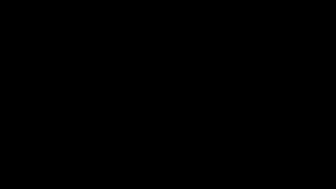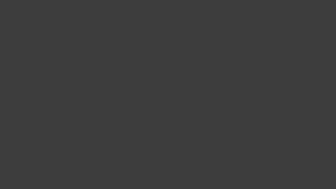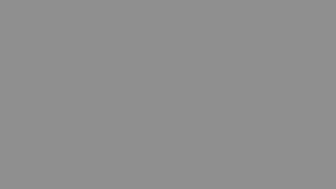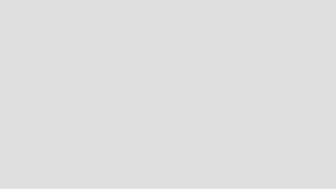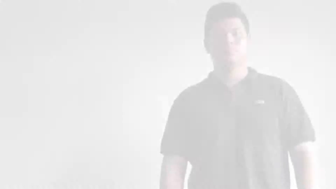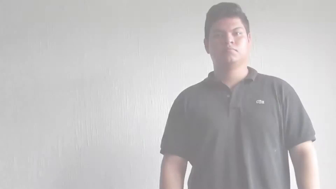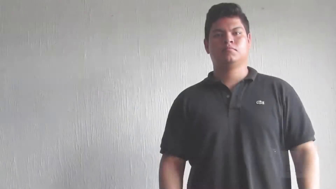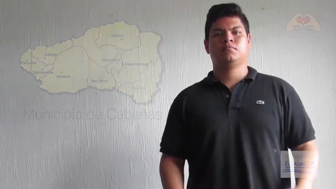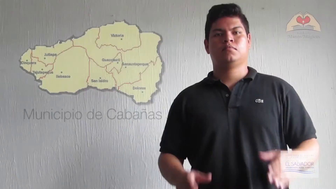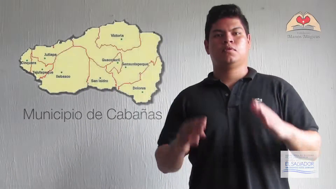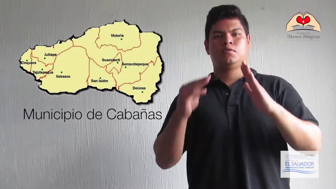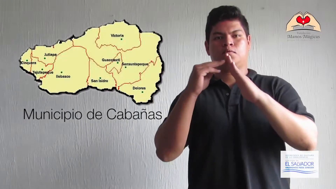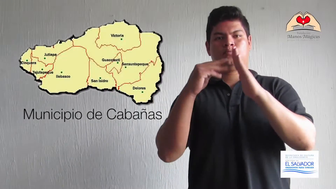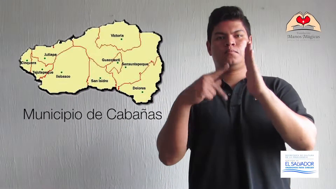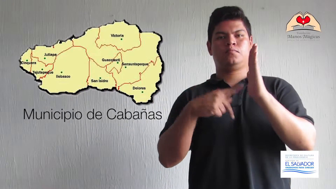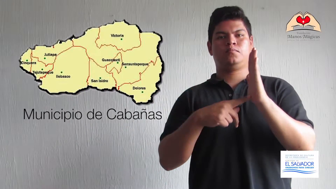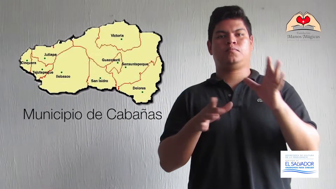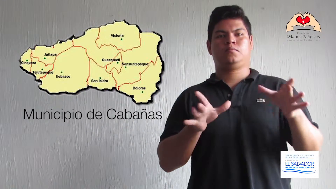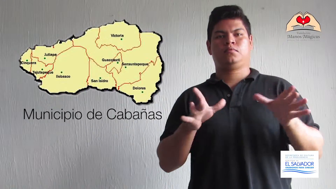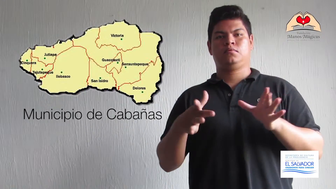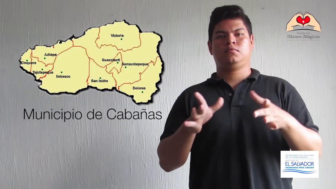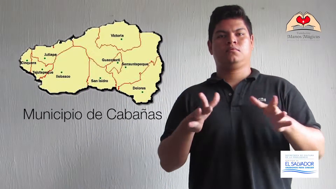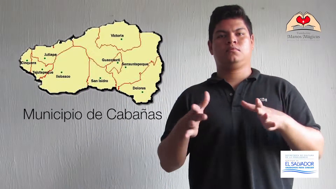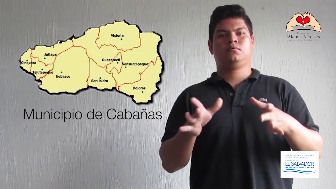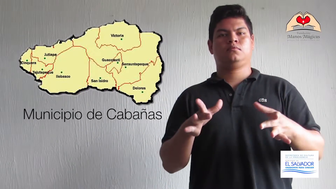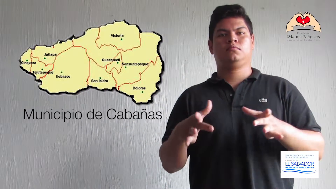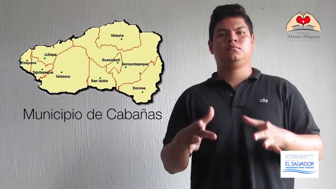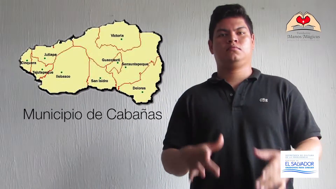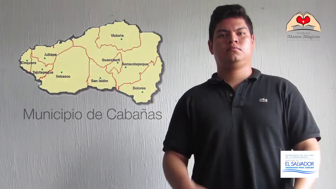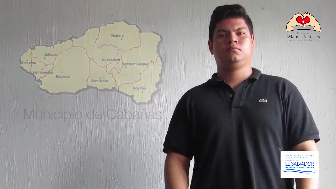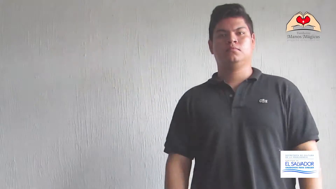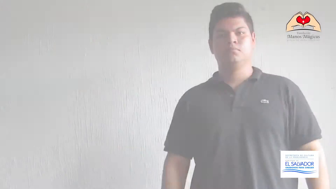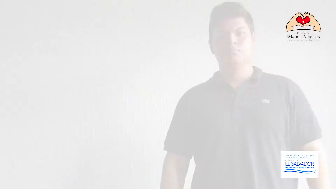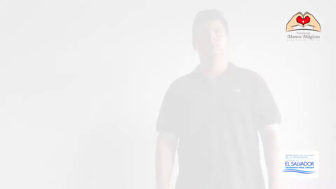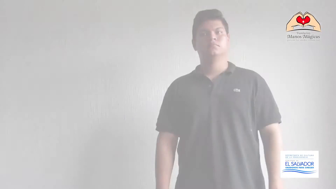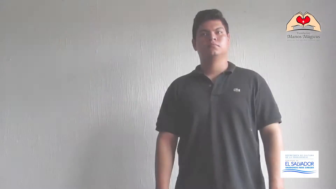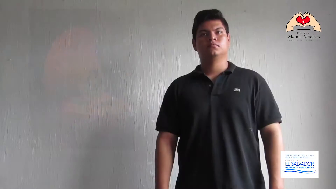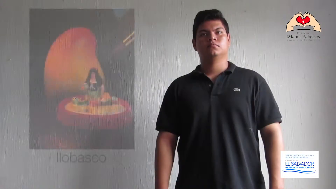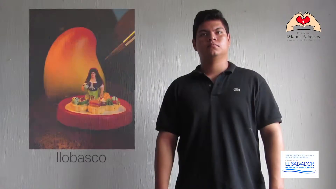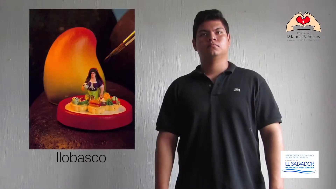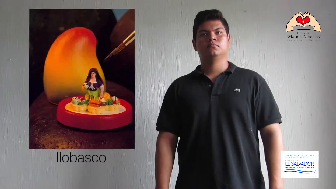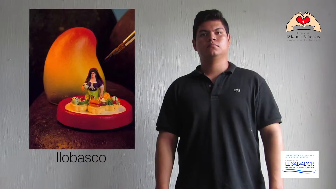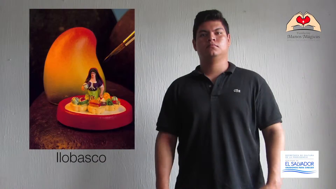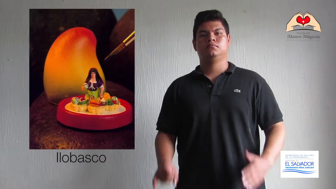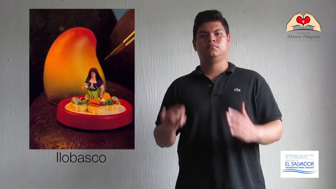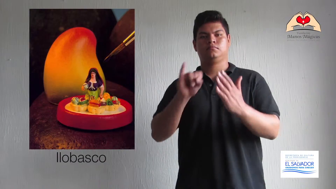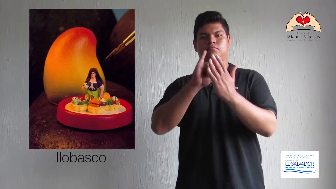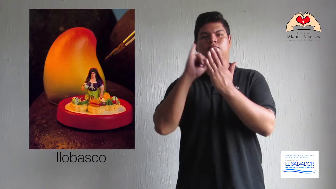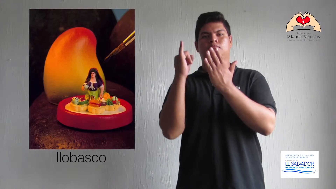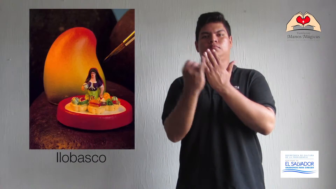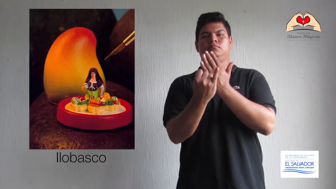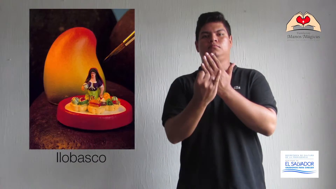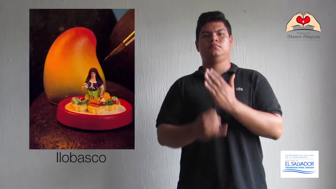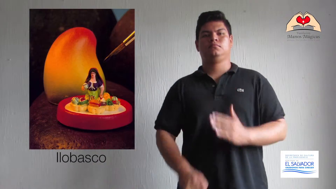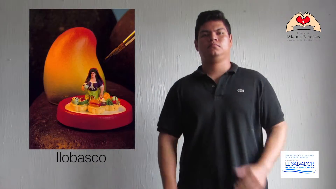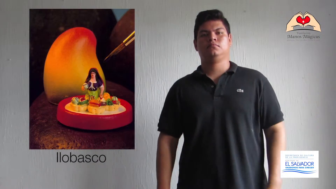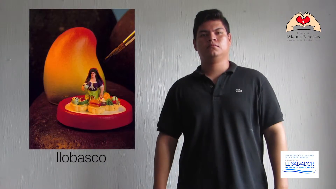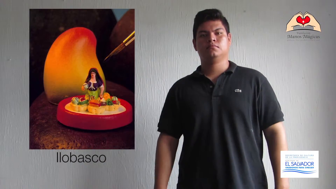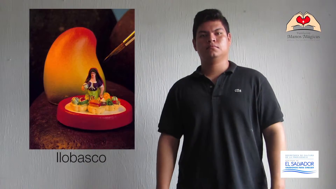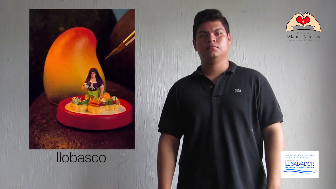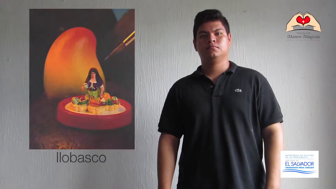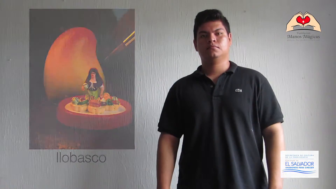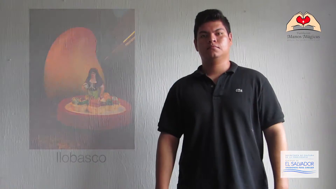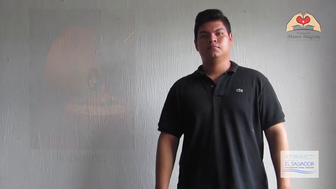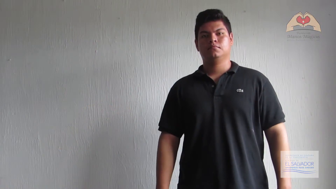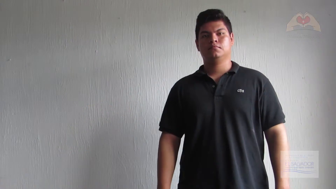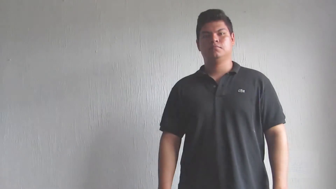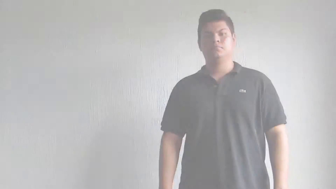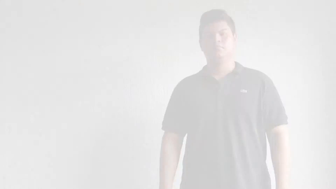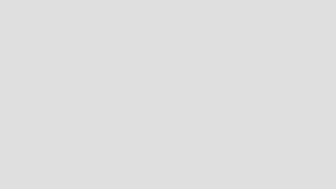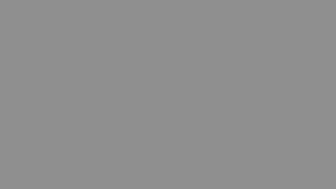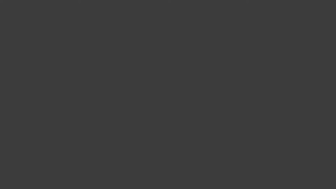Ilobasco